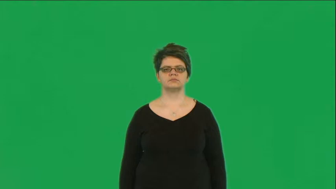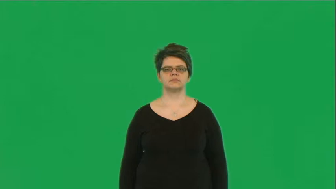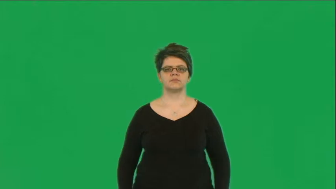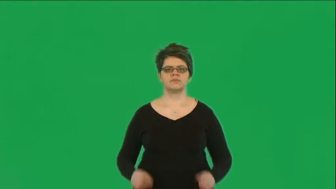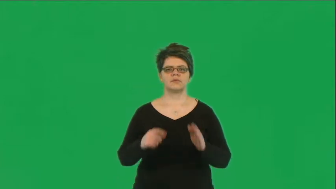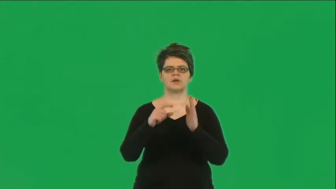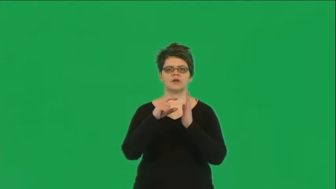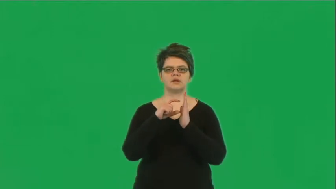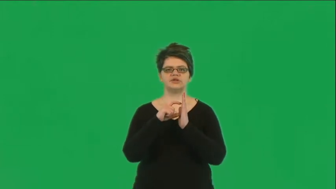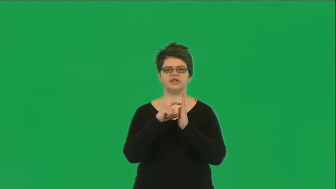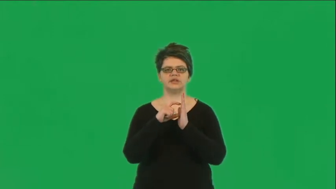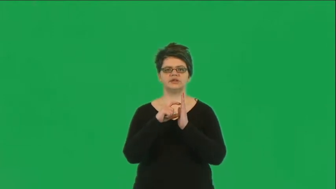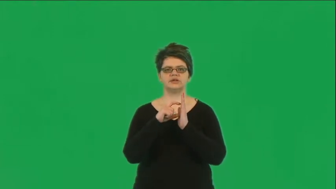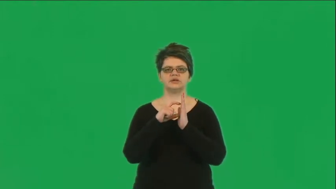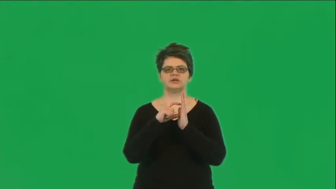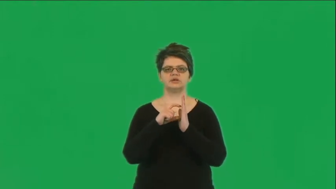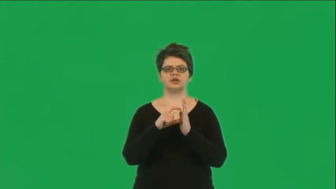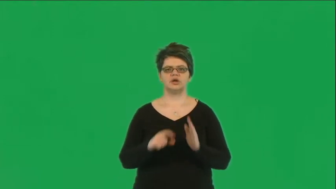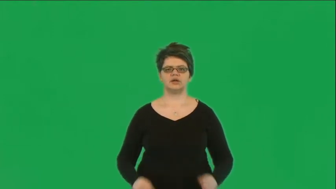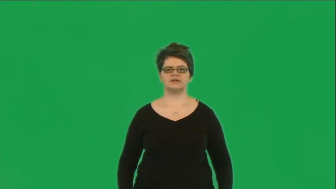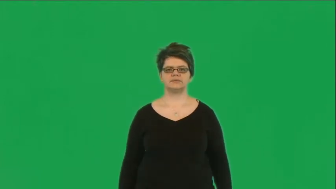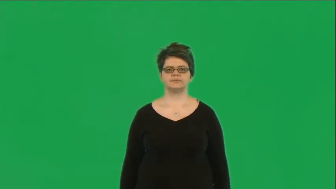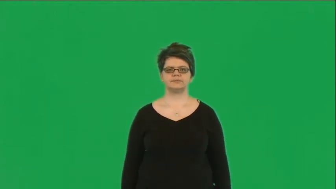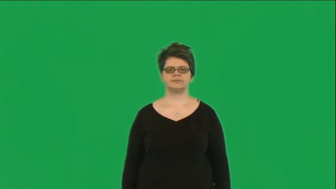dzielić